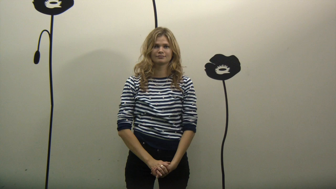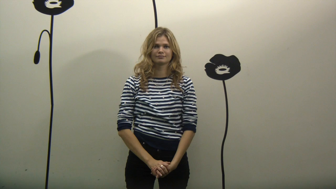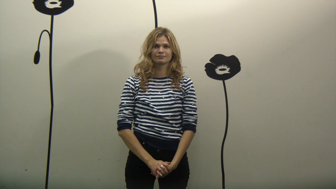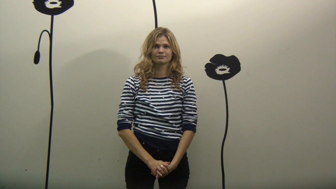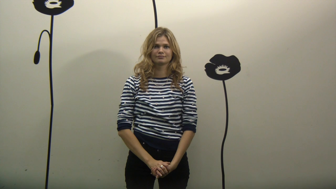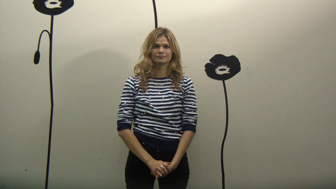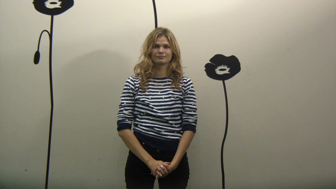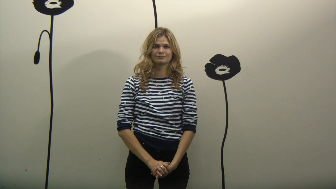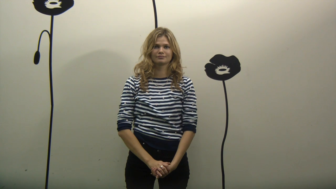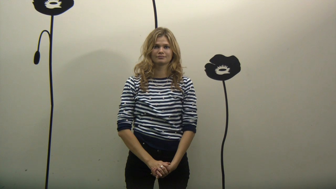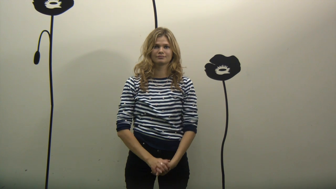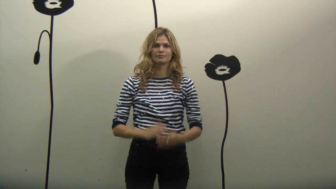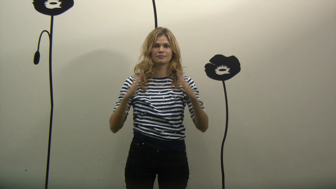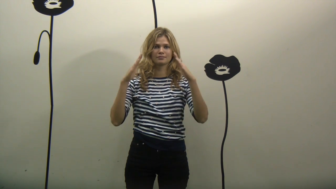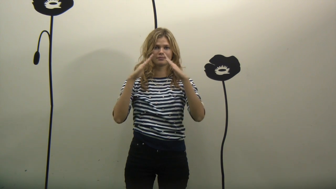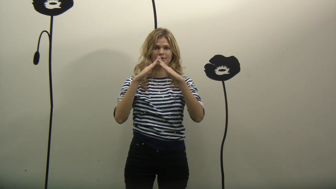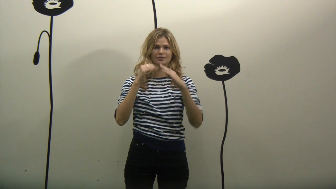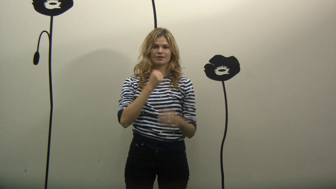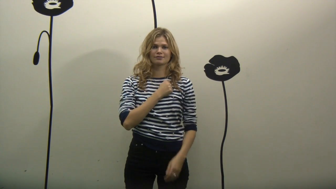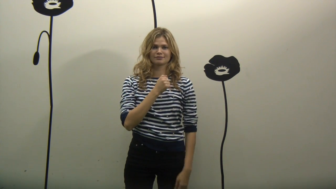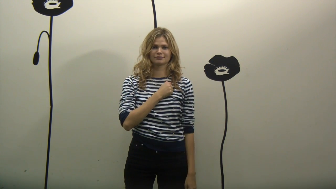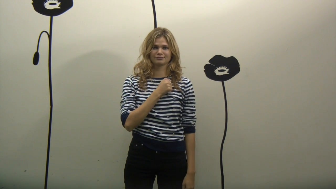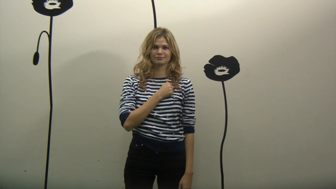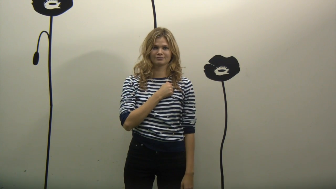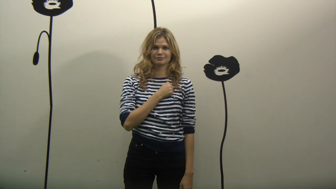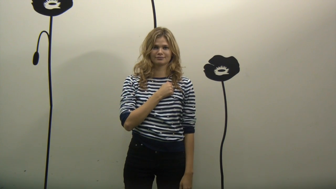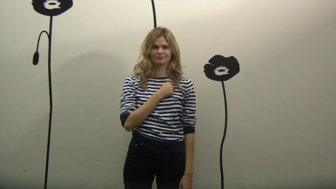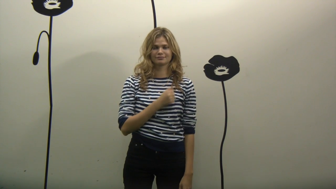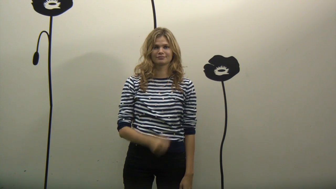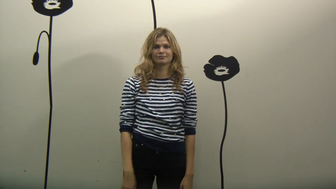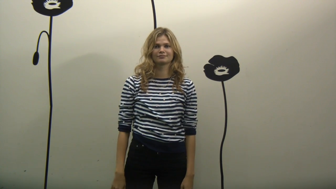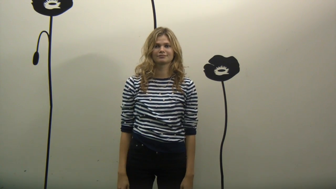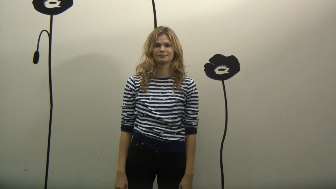בית-כנסת